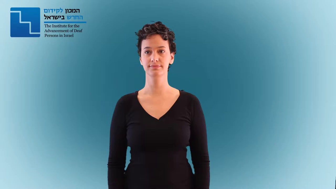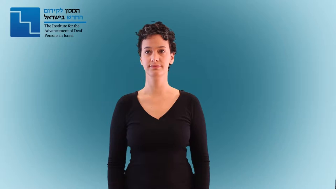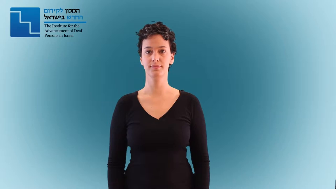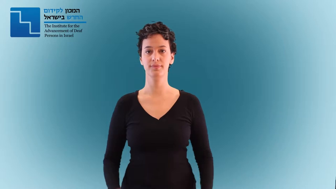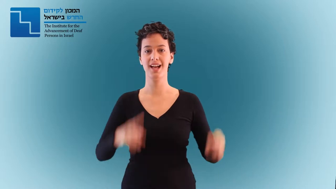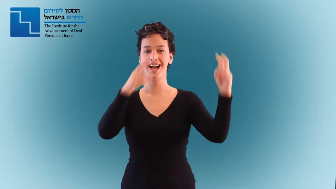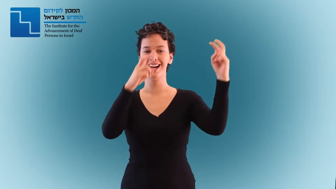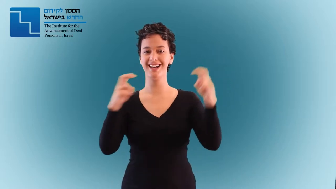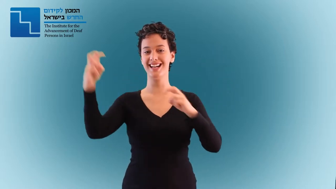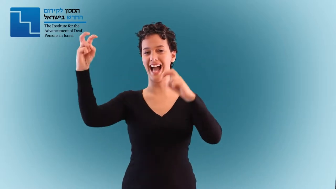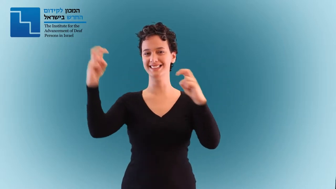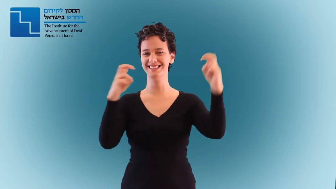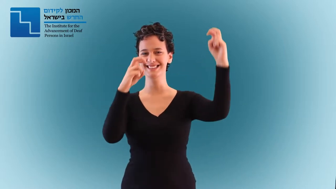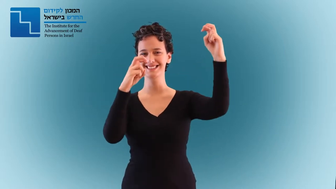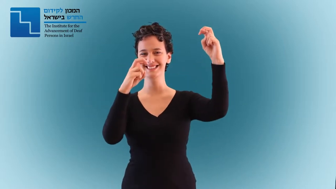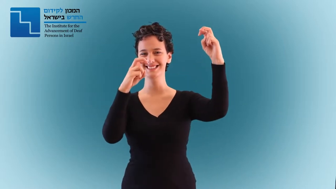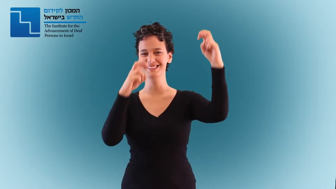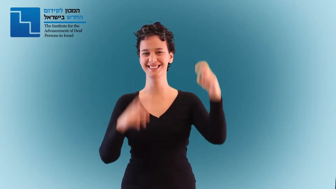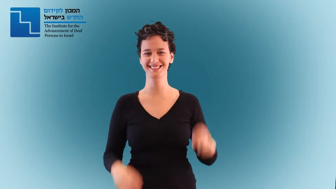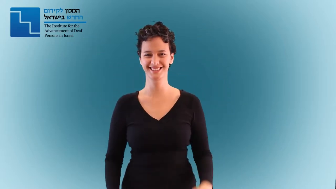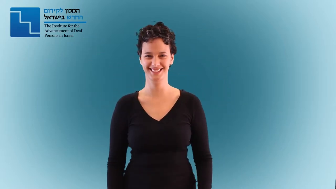קרקס